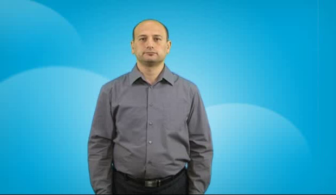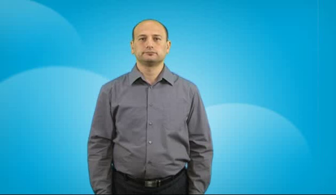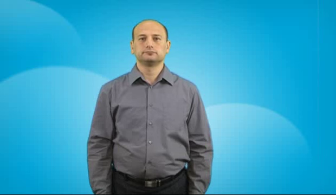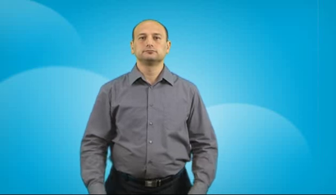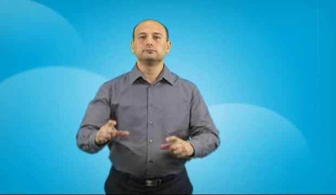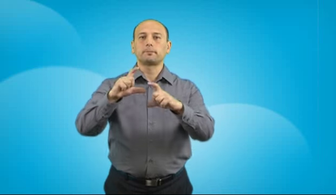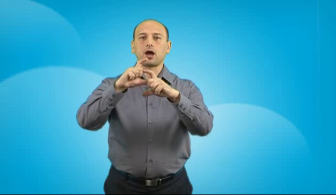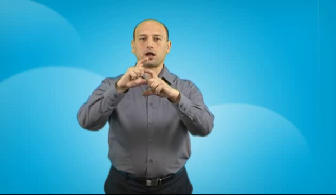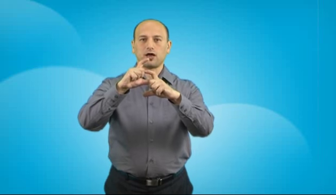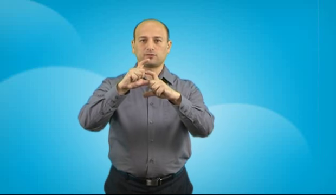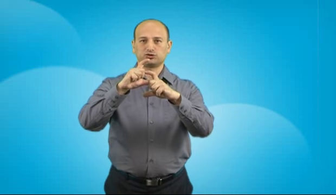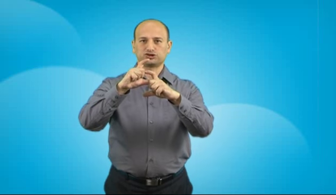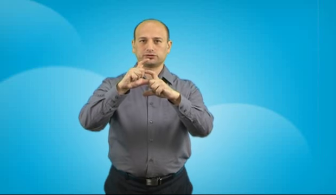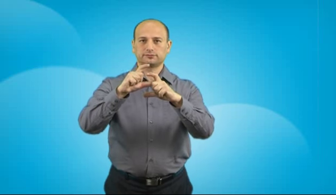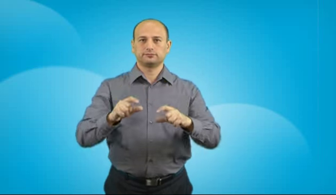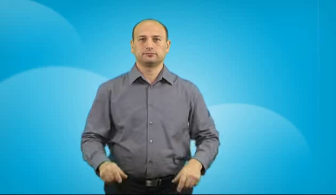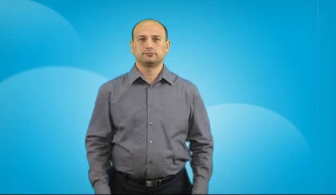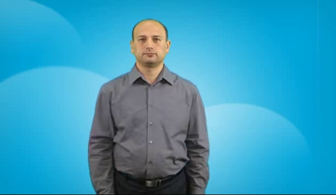Paragrafus